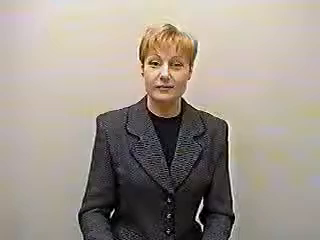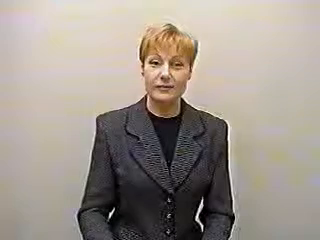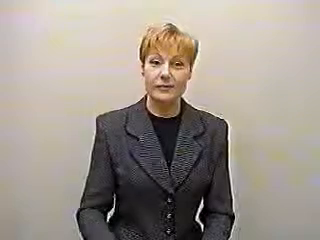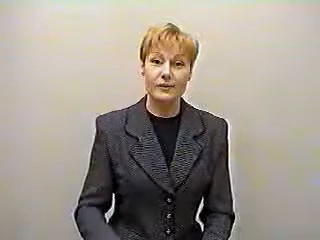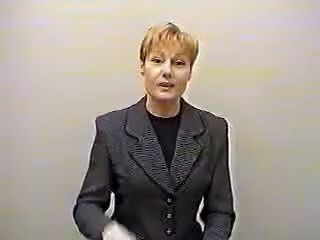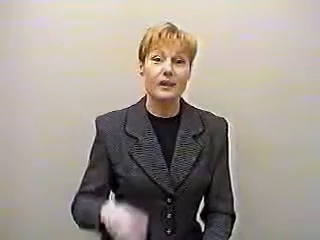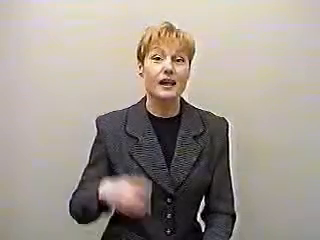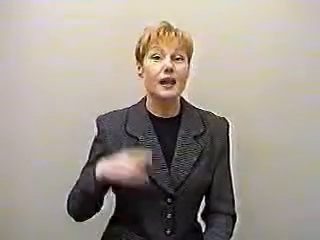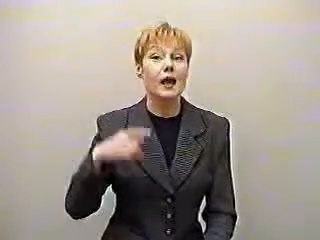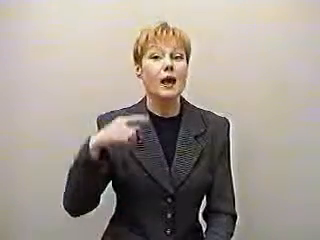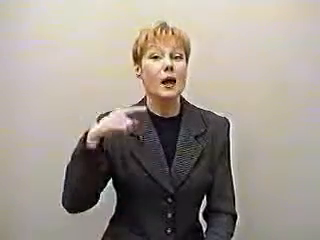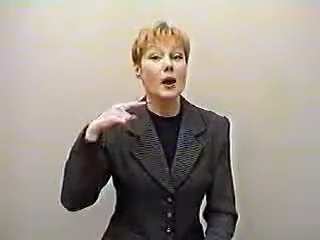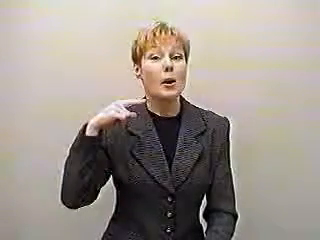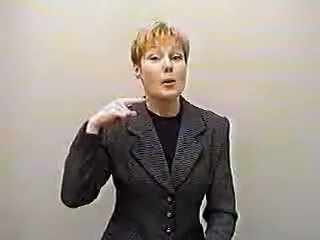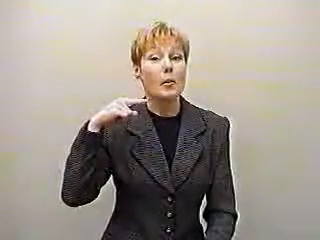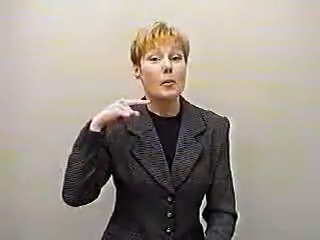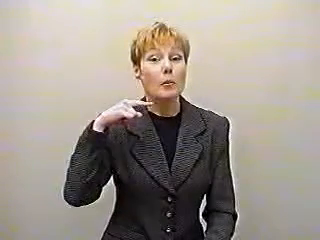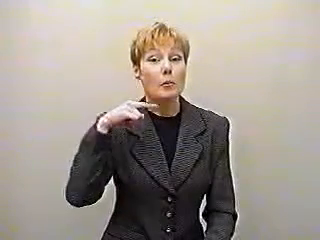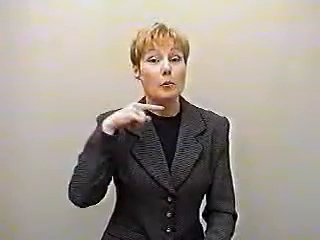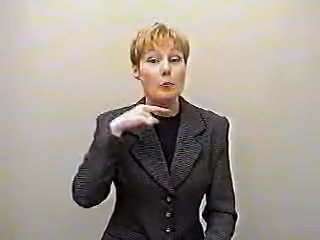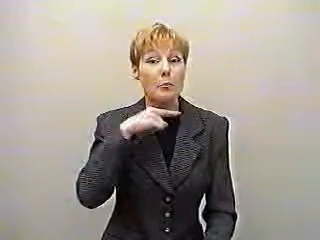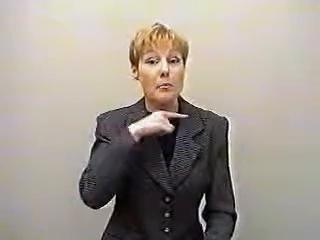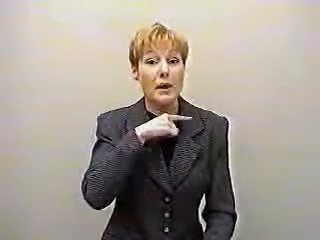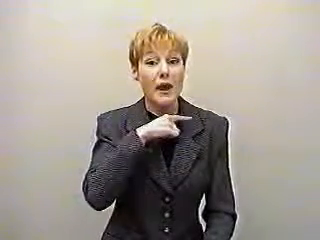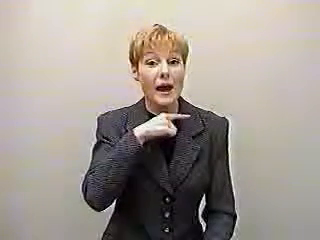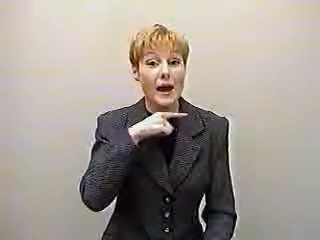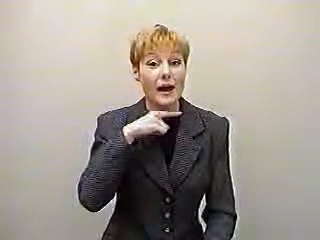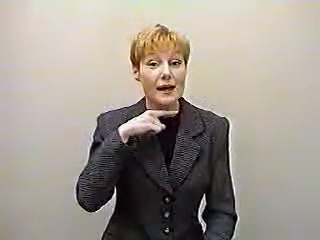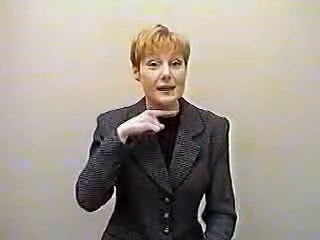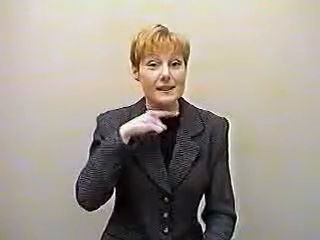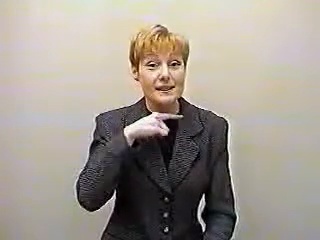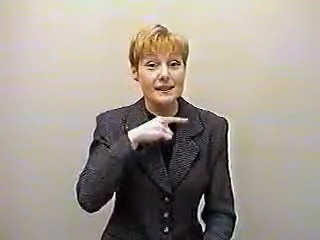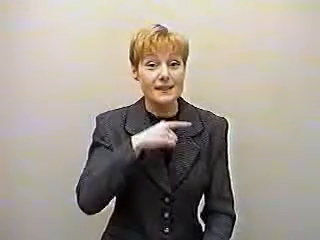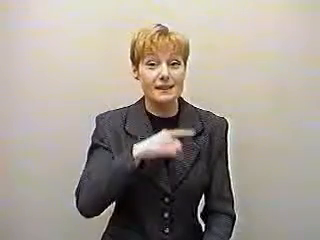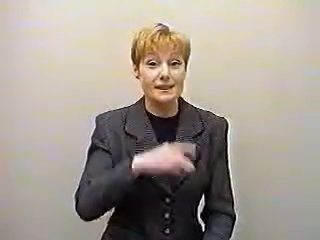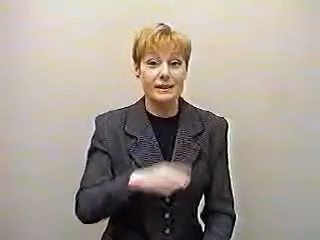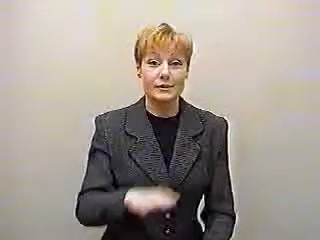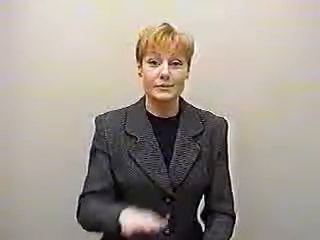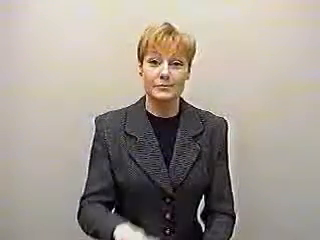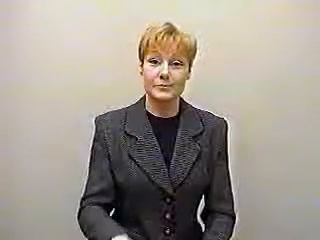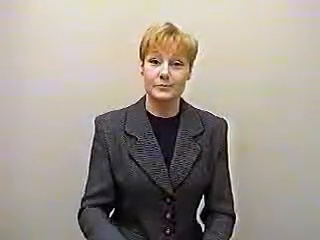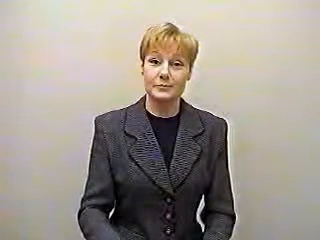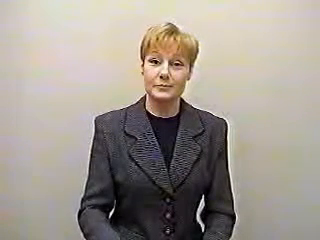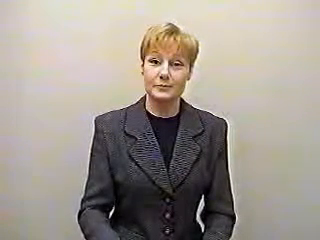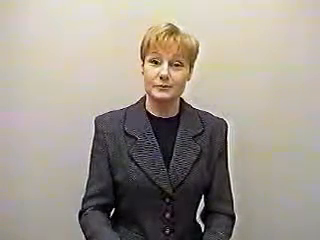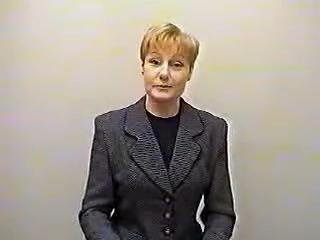мясо